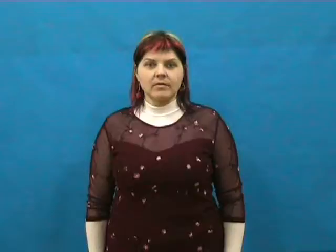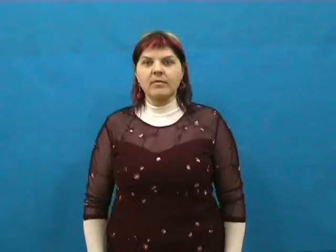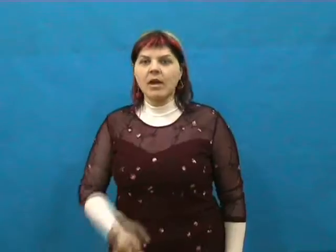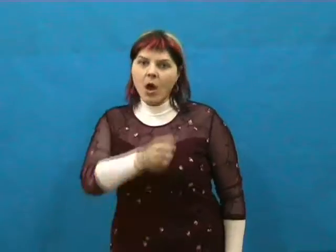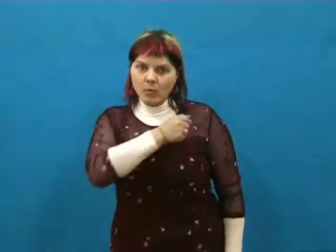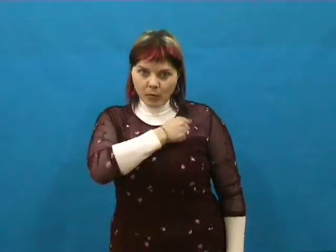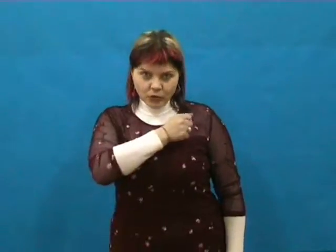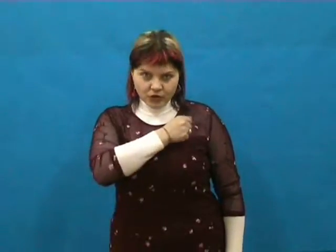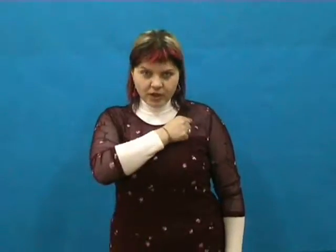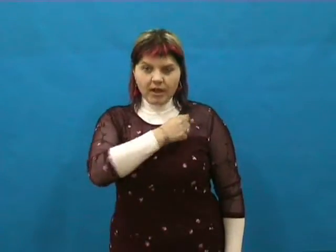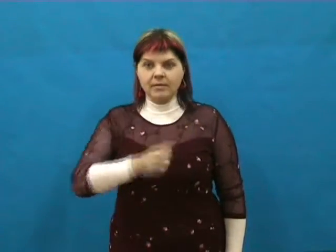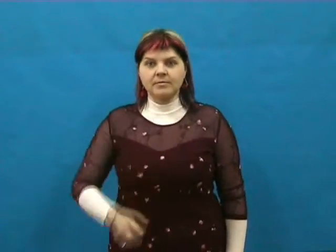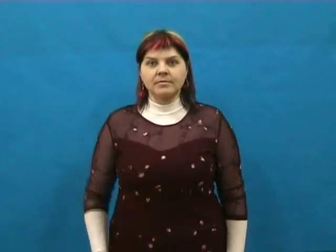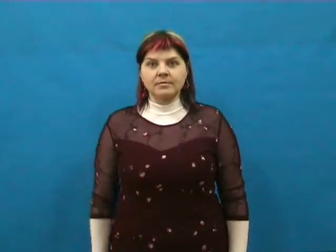pożyczka